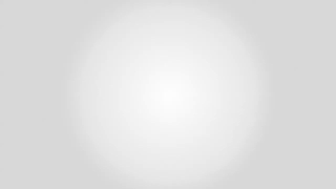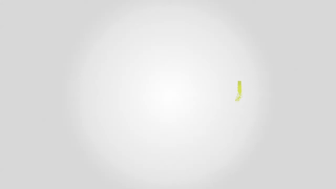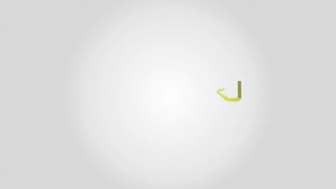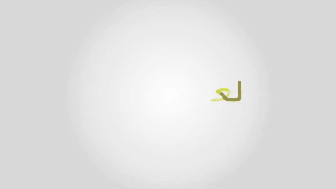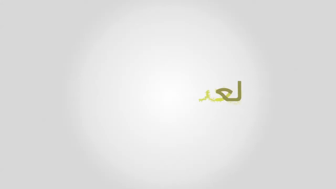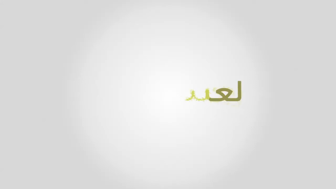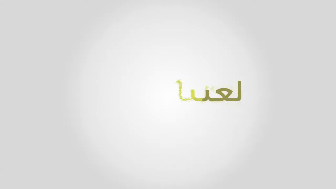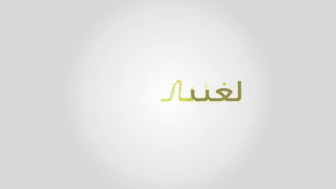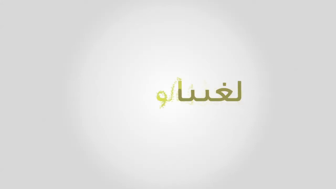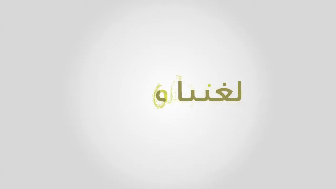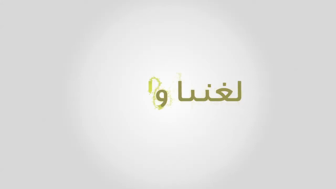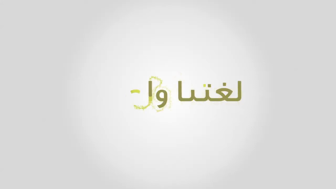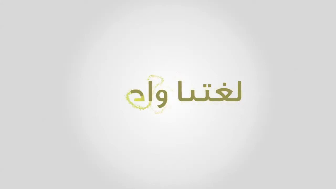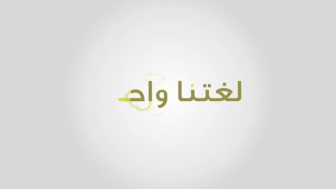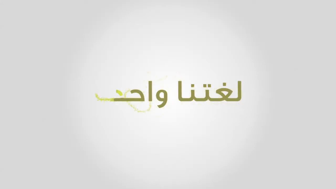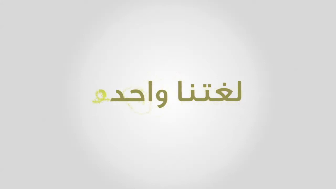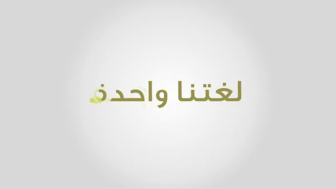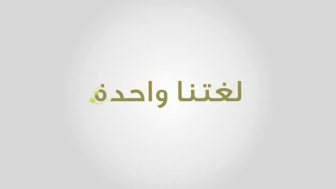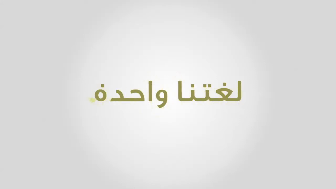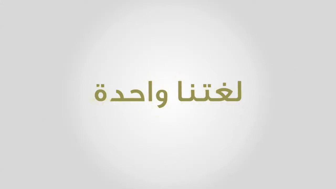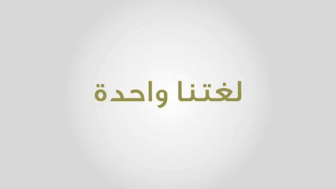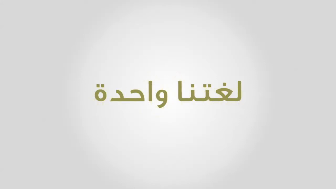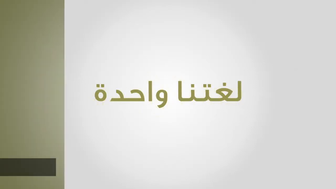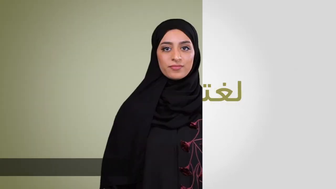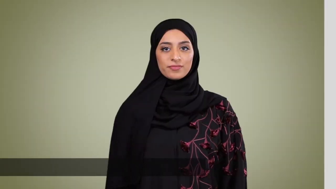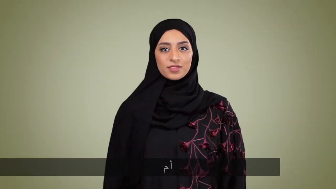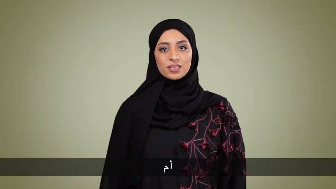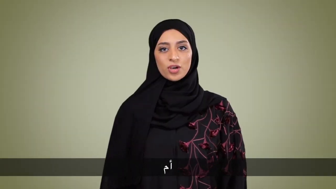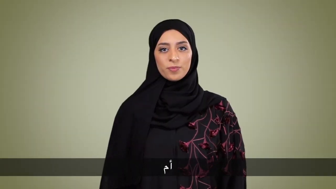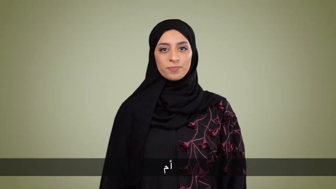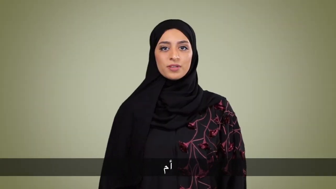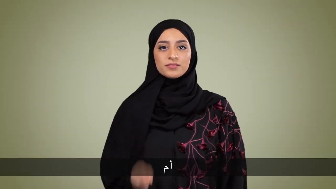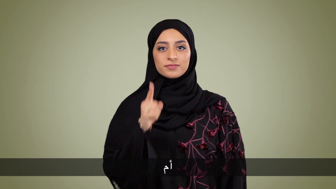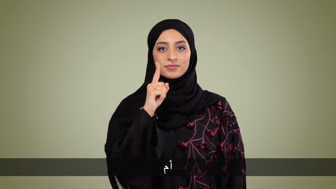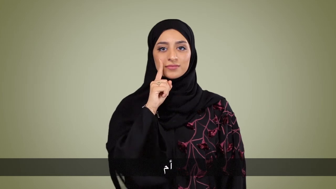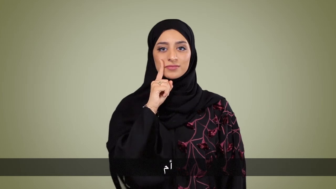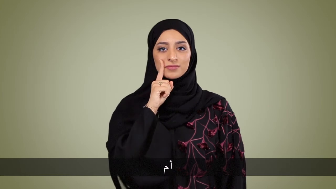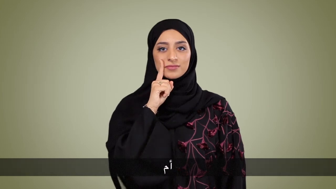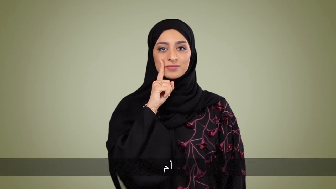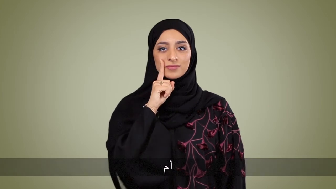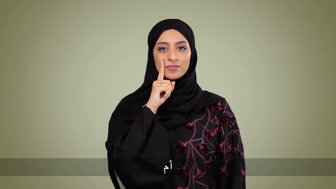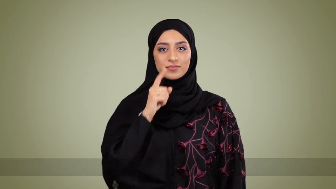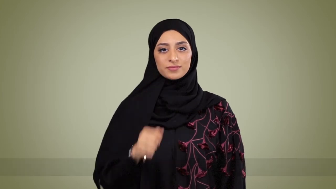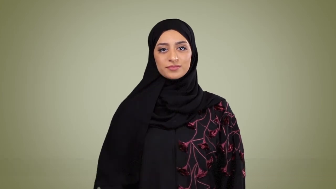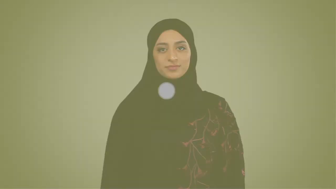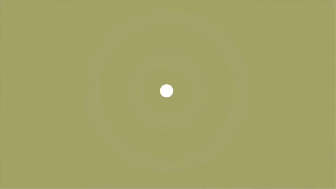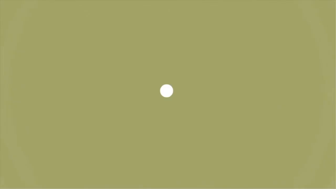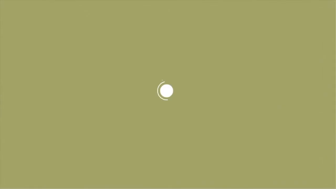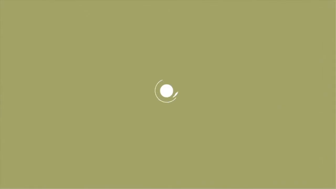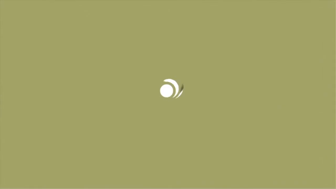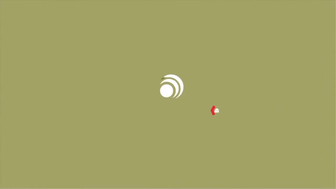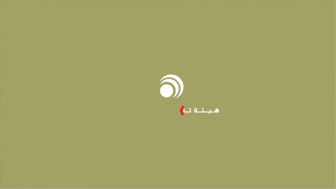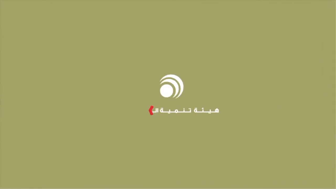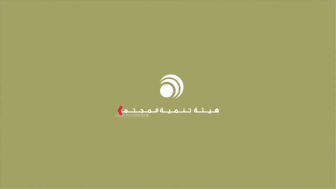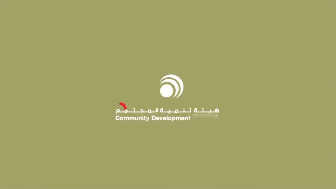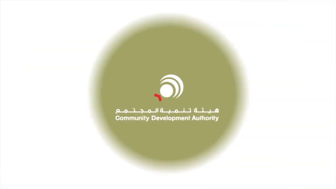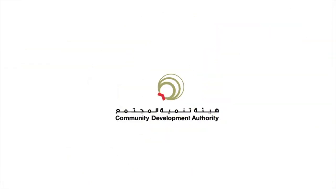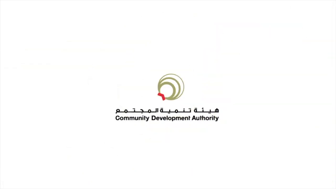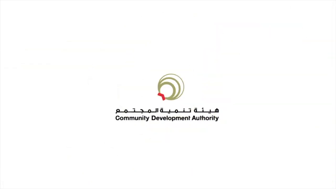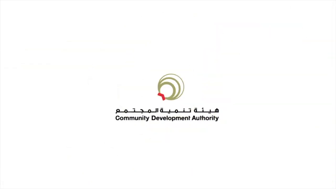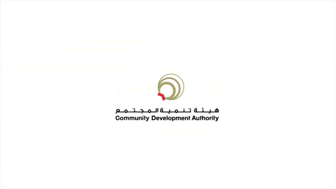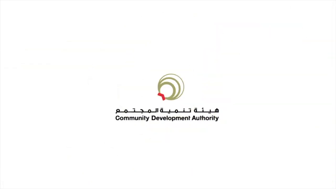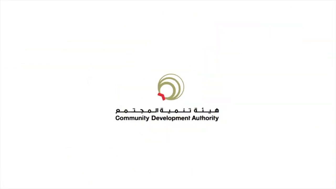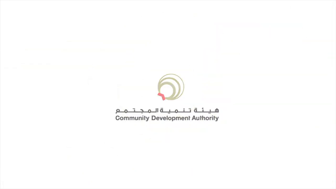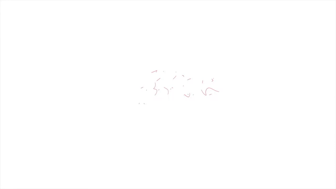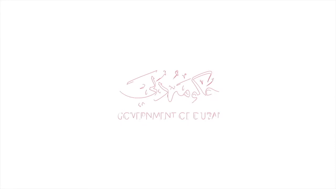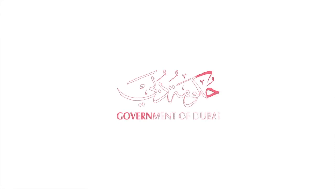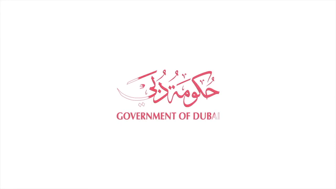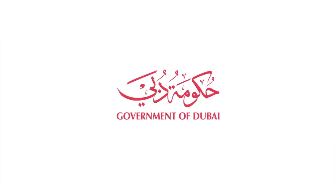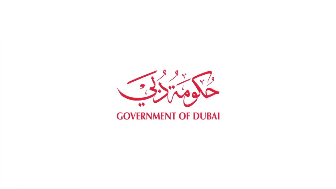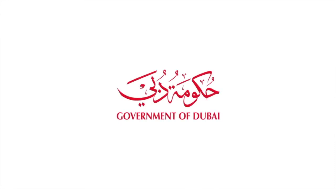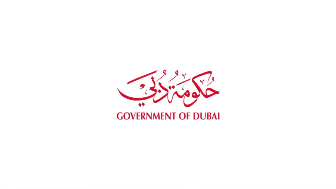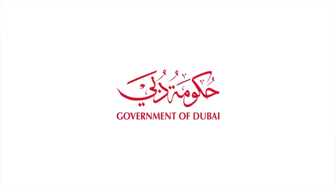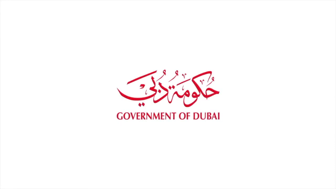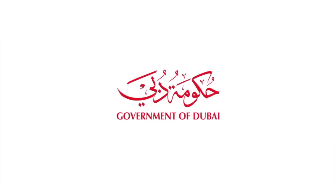أم